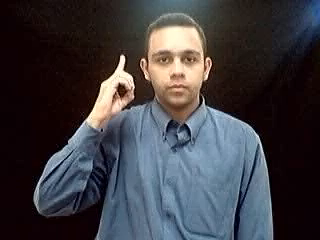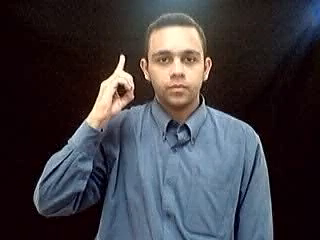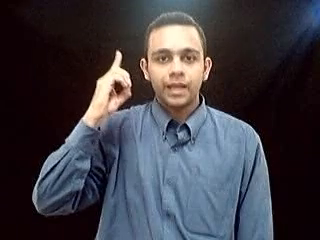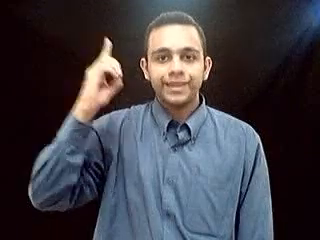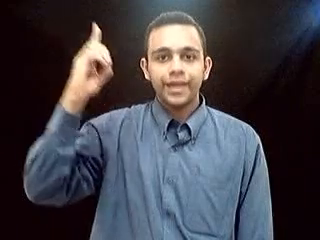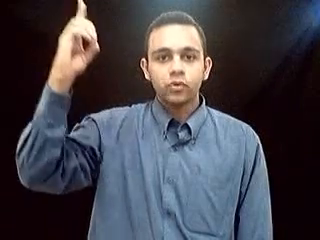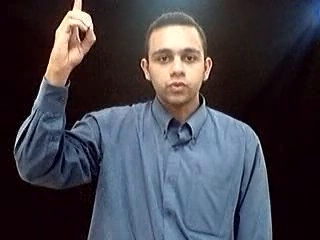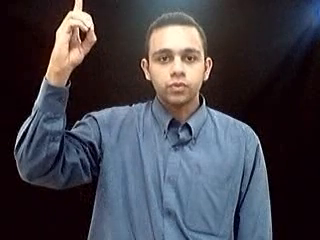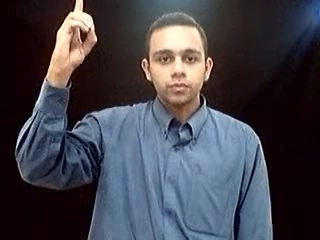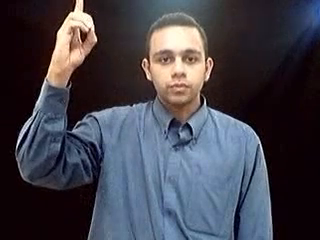Deus